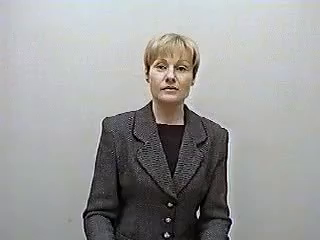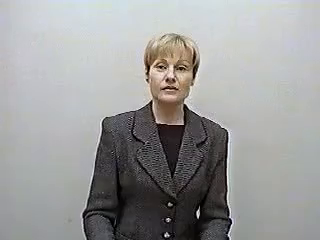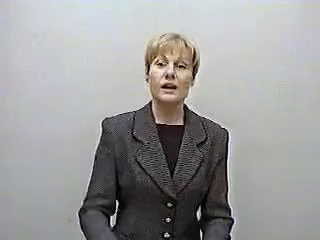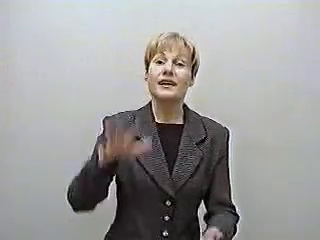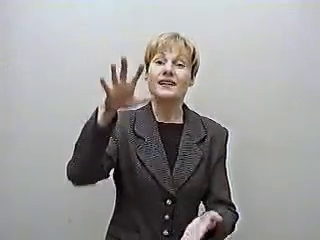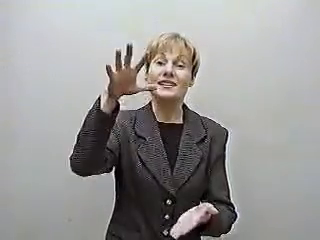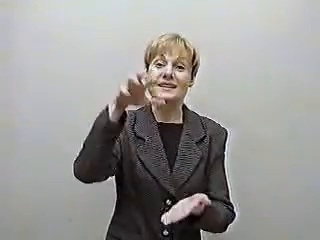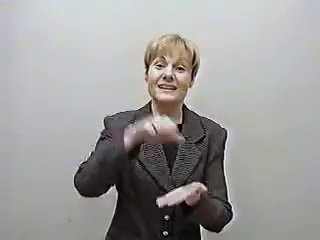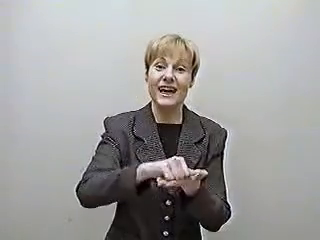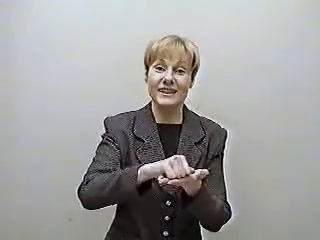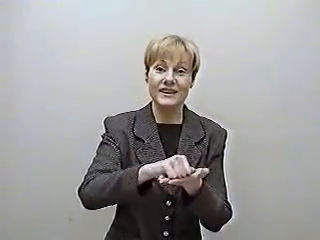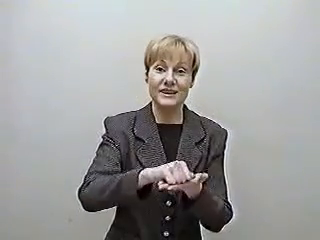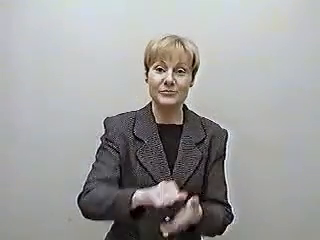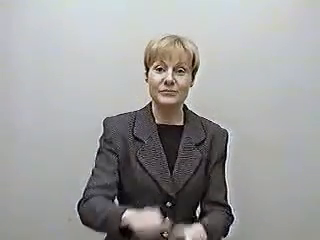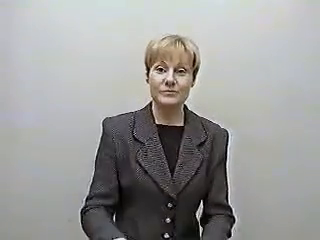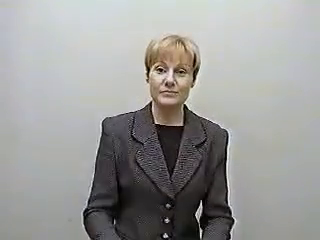занято